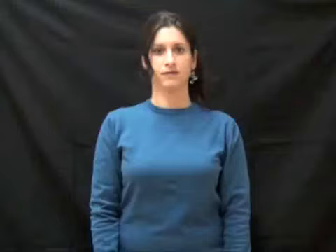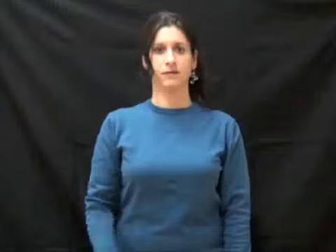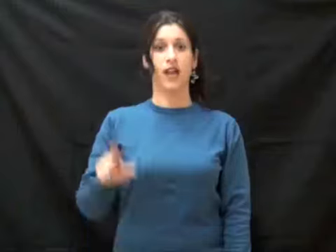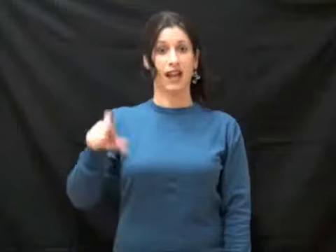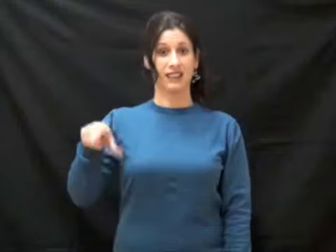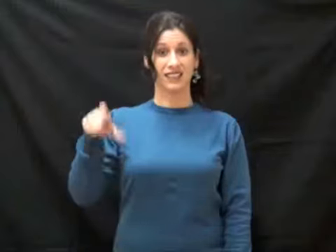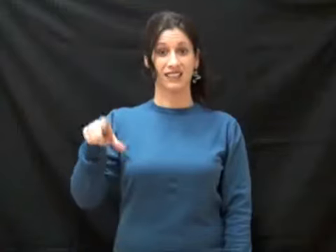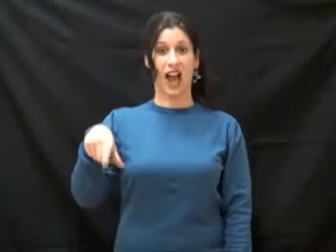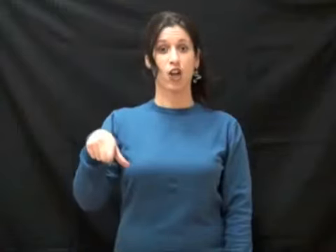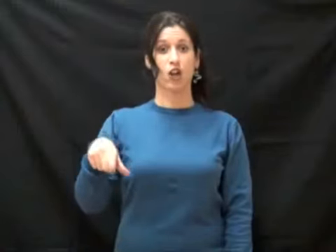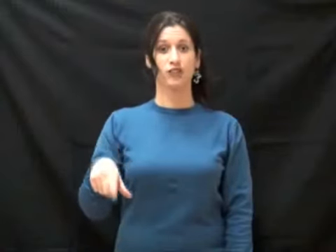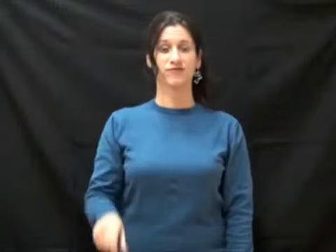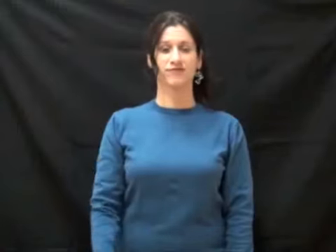Catanzaro